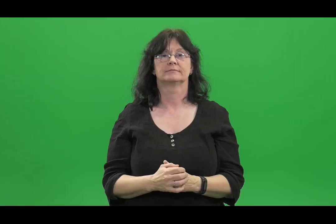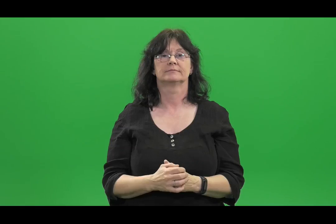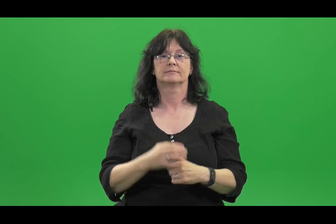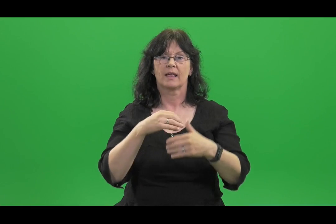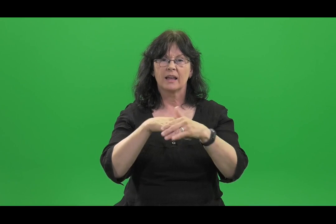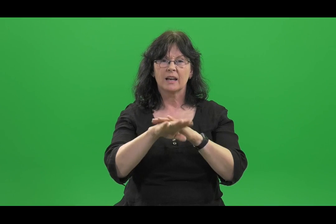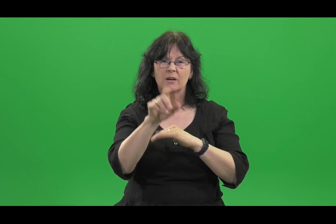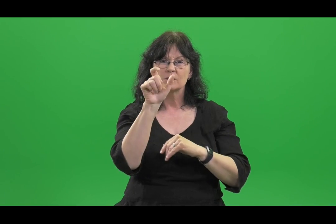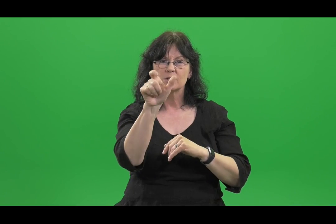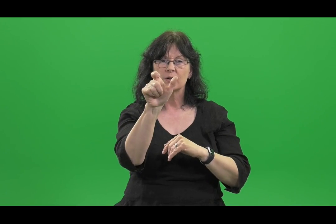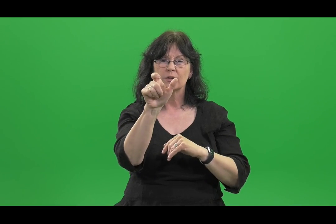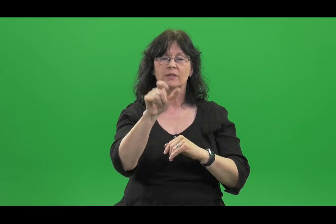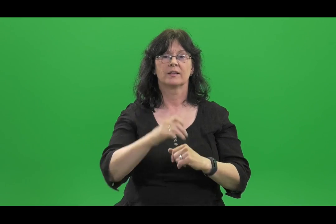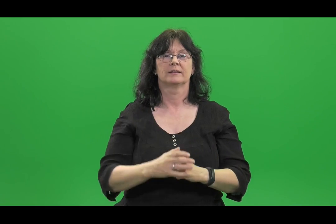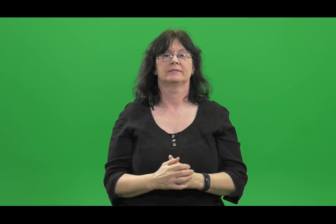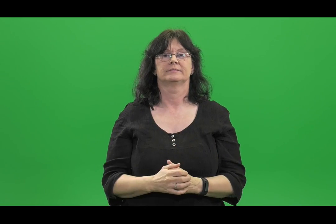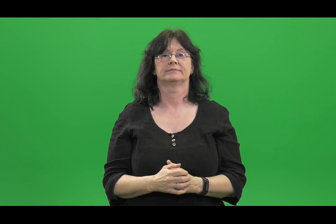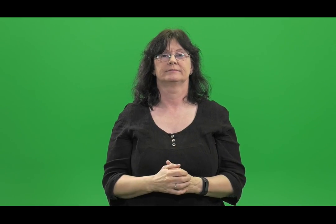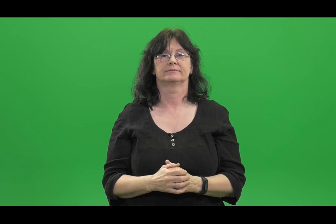inngangsorð